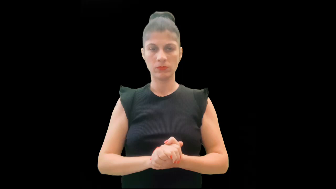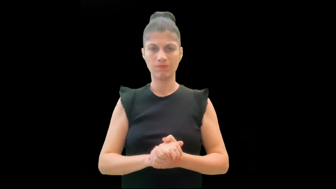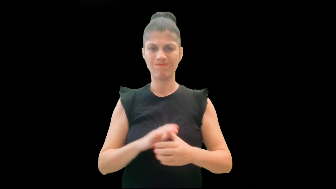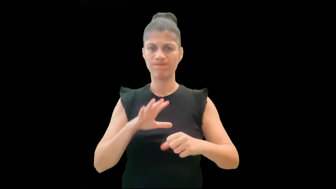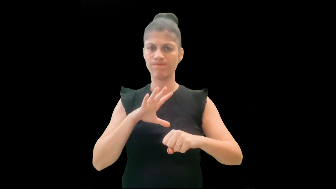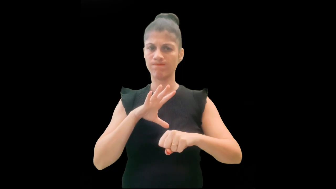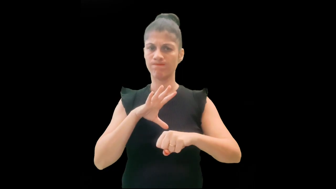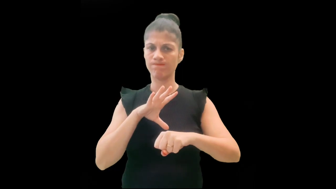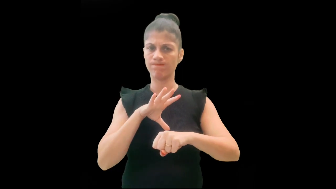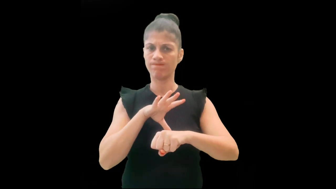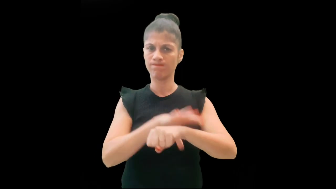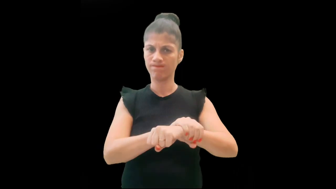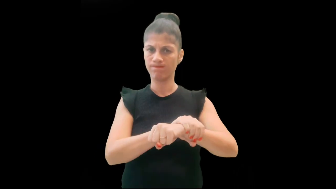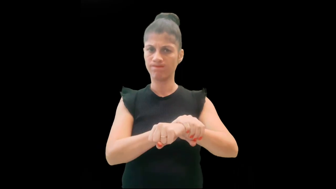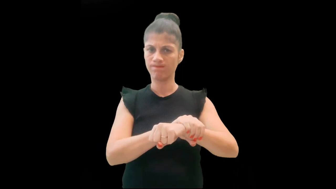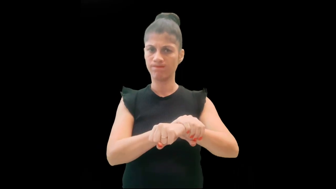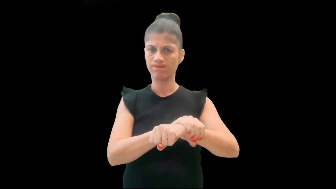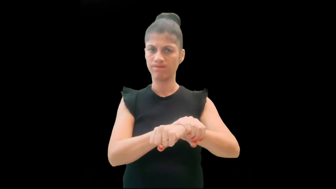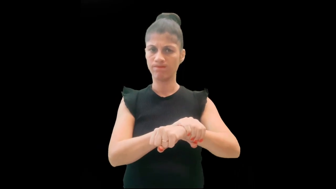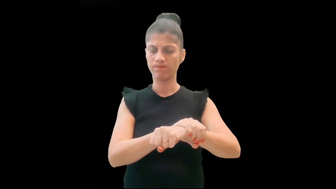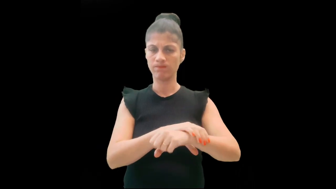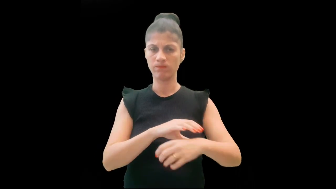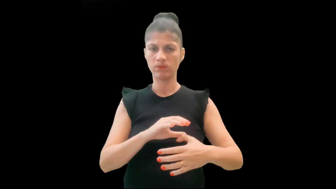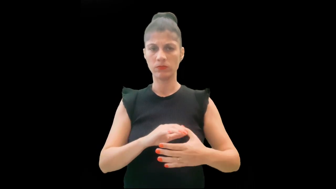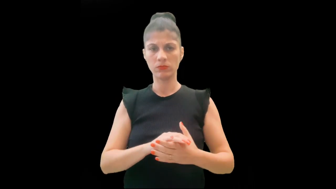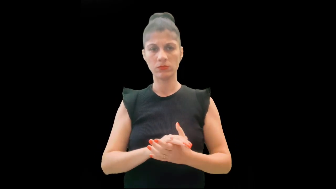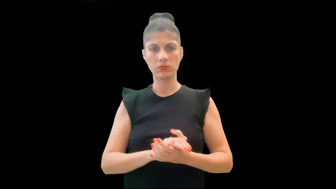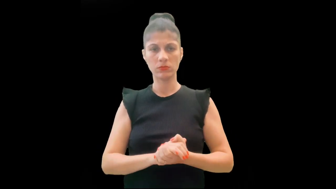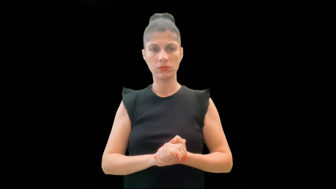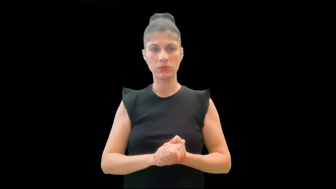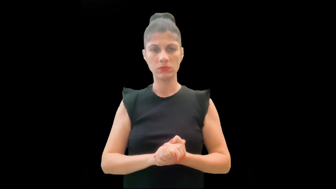MATERIALISTA